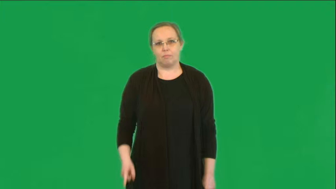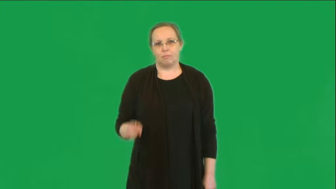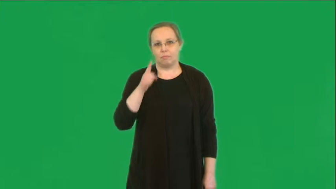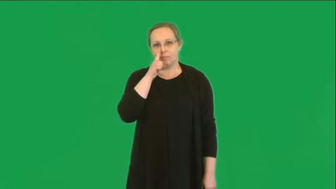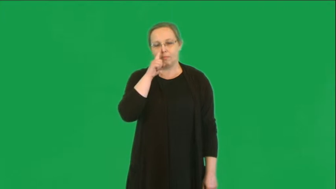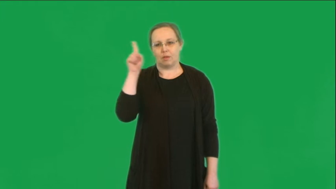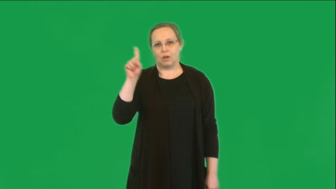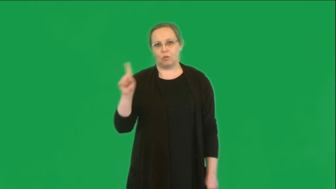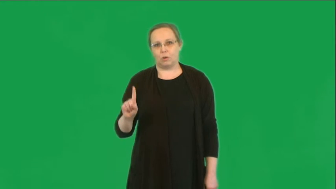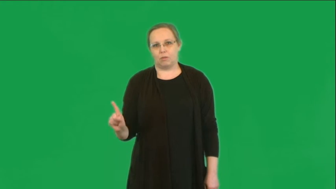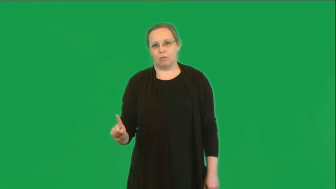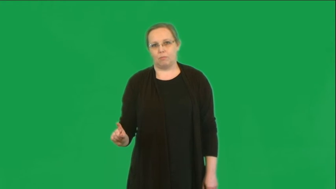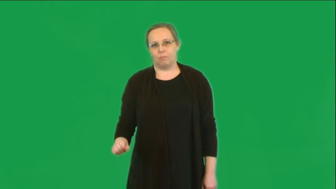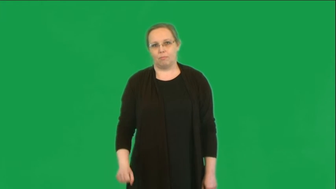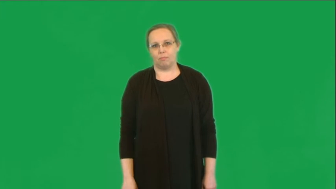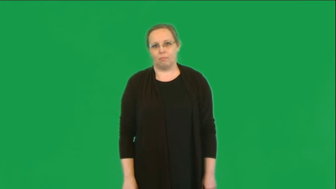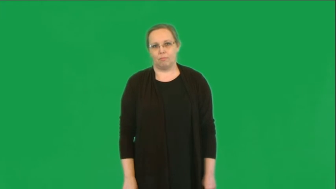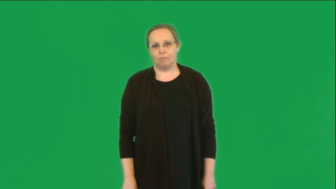ekspres